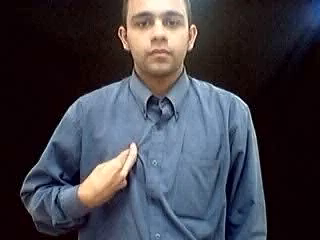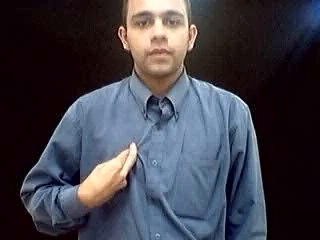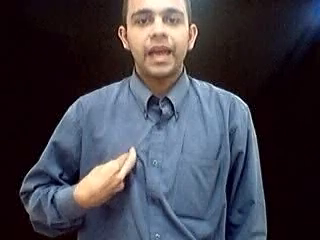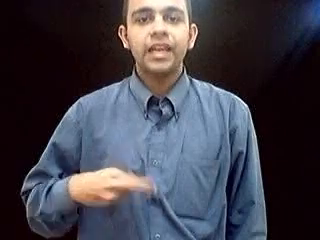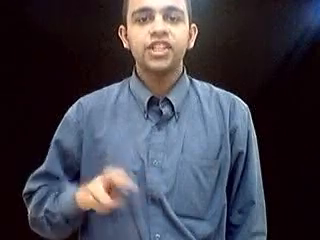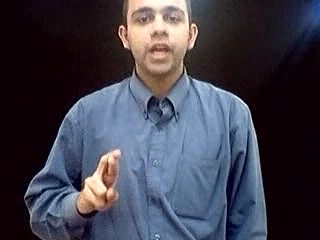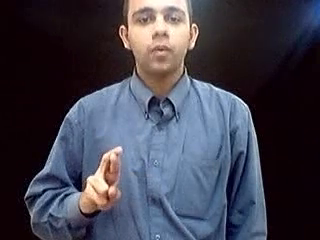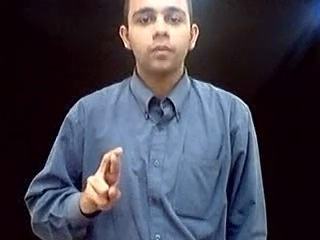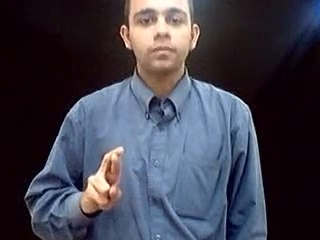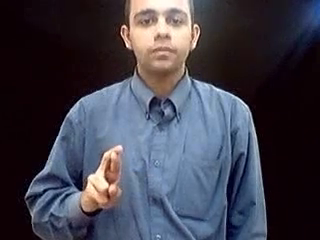religiao